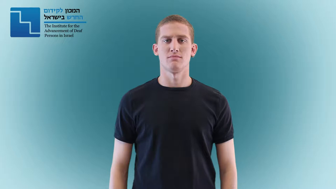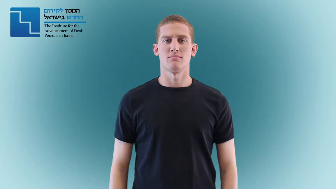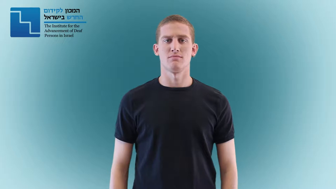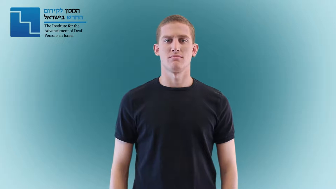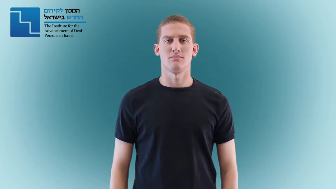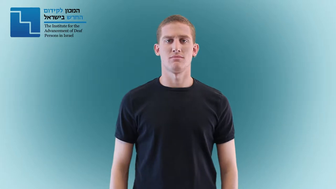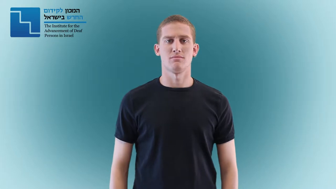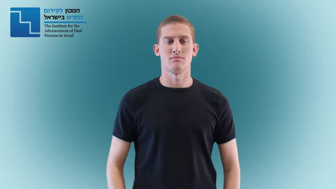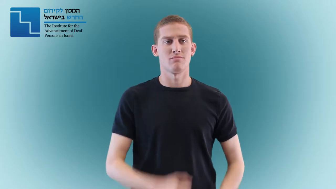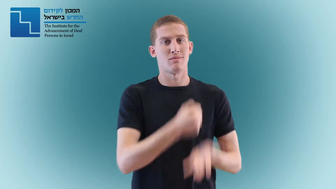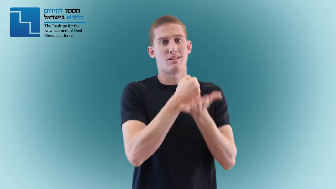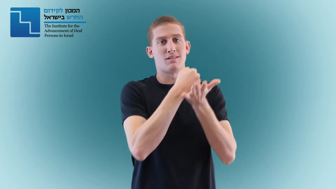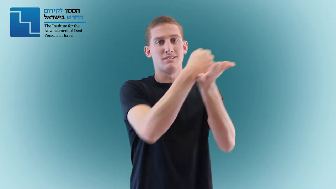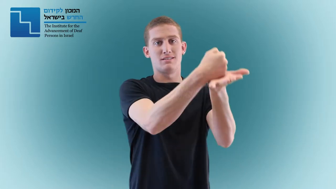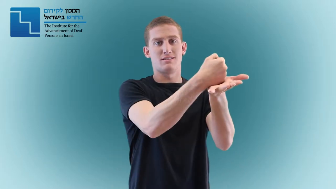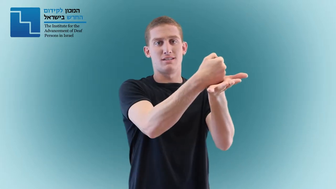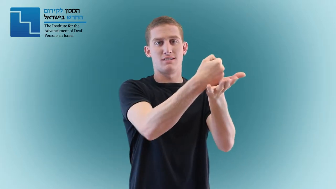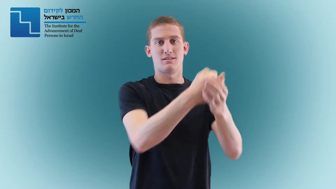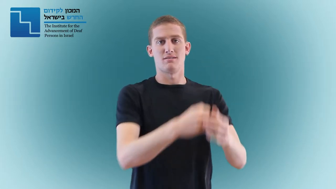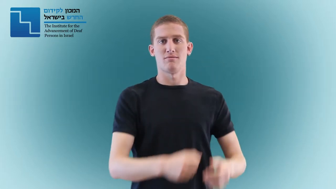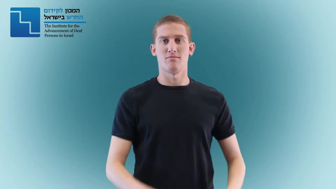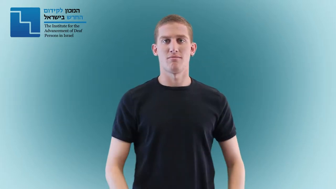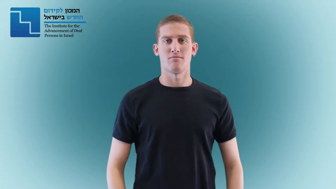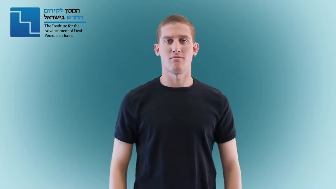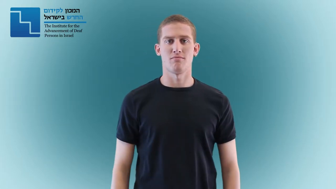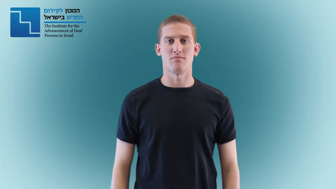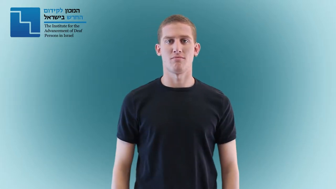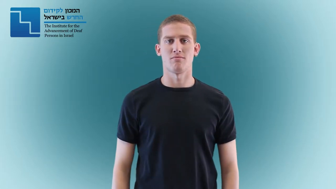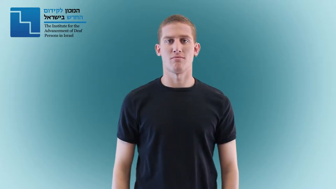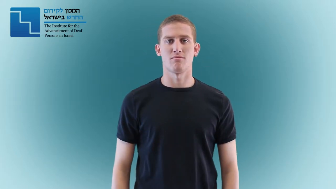נציג